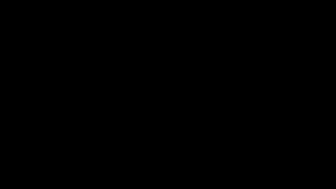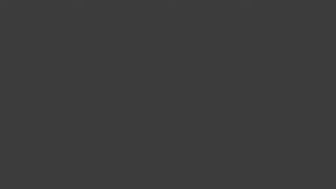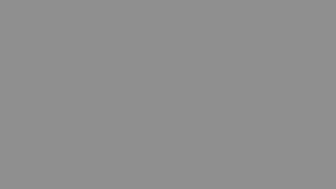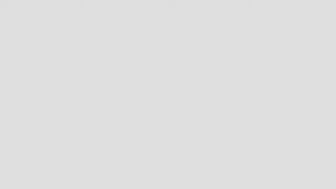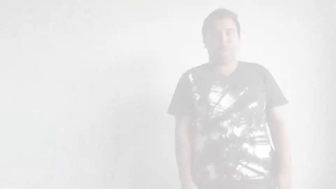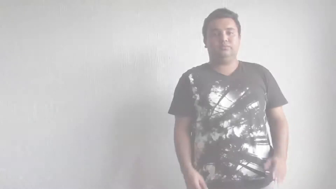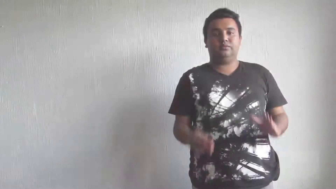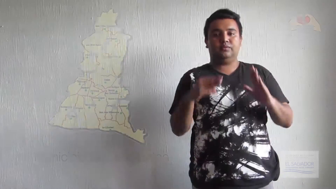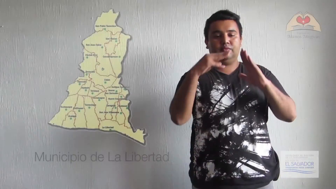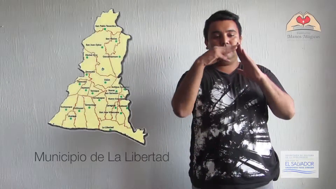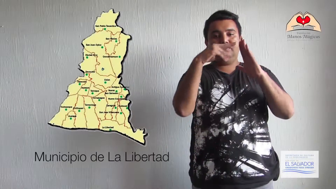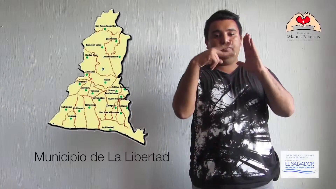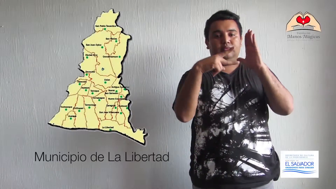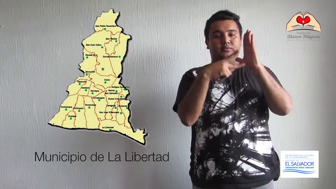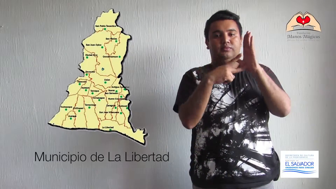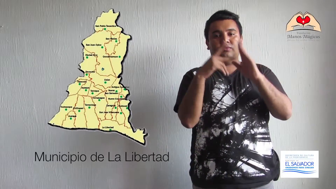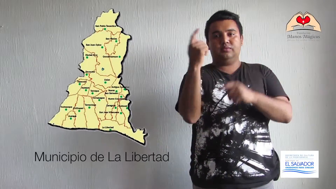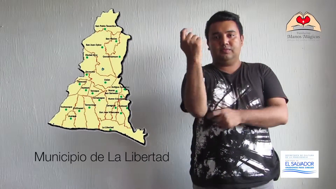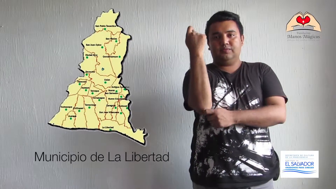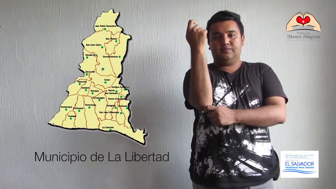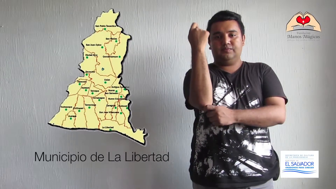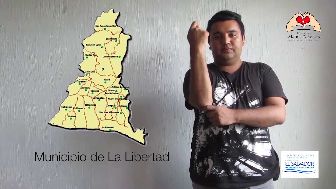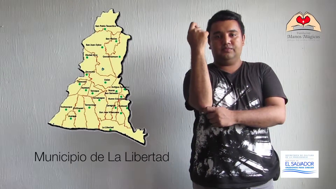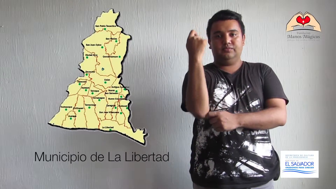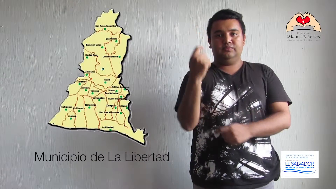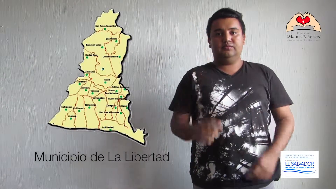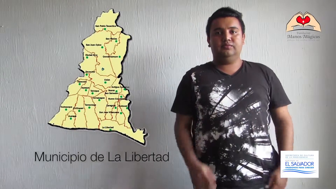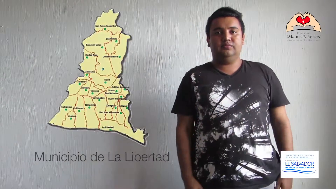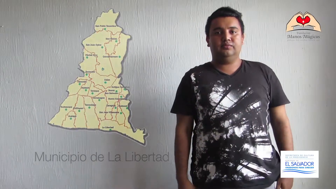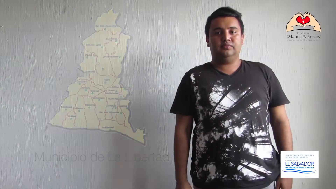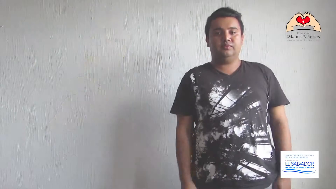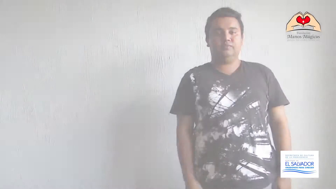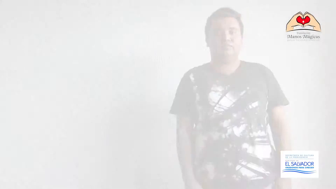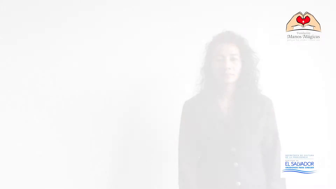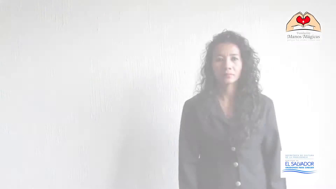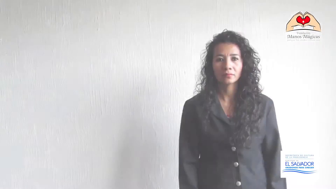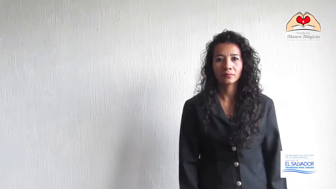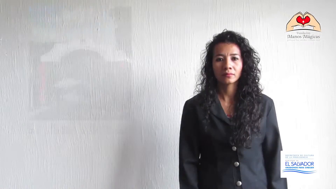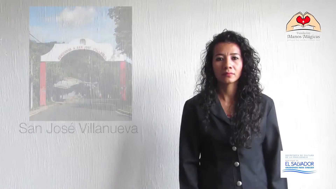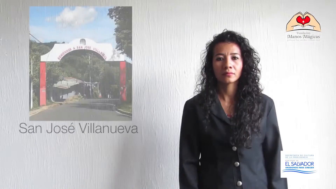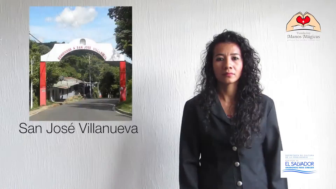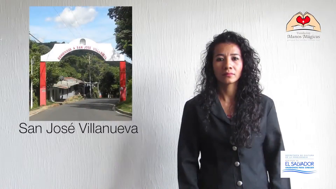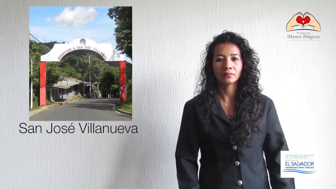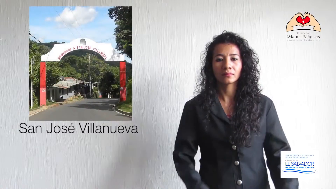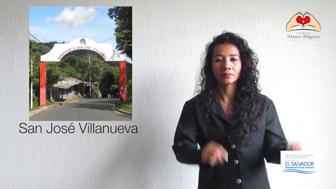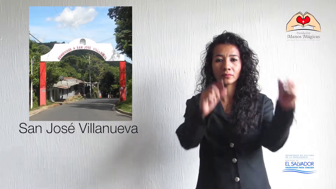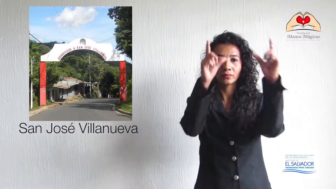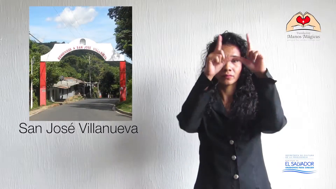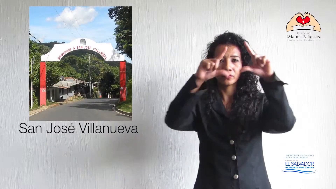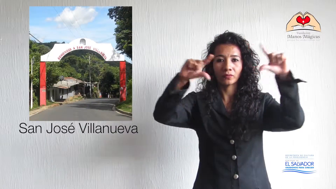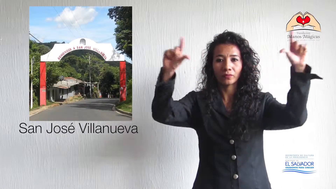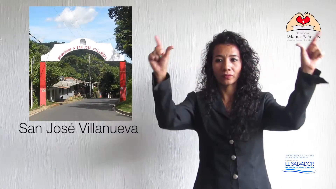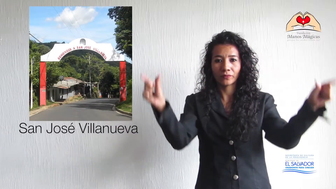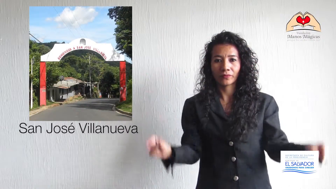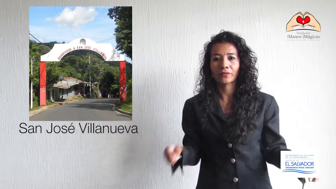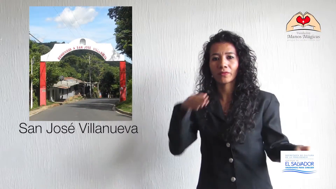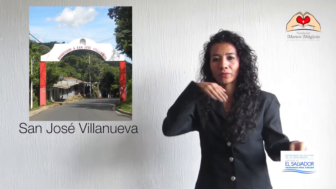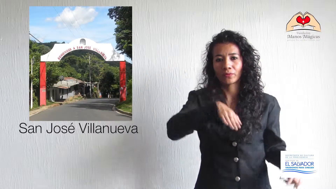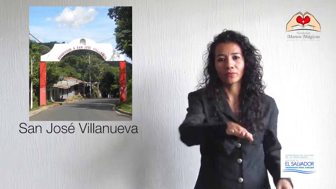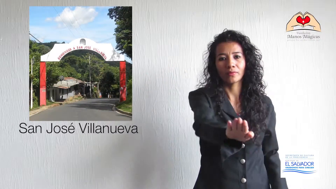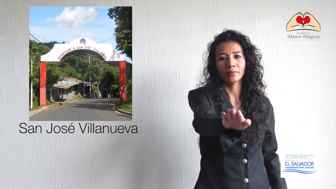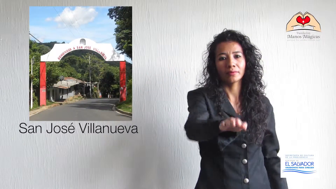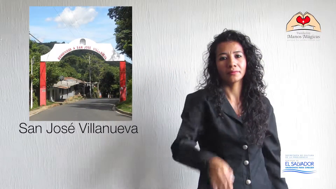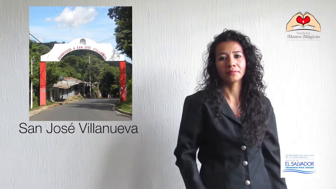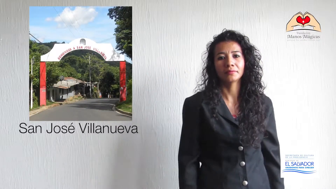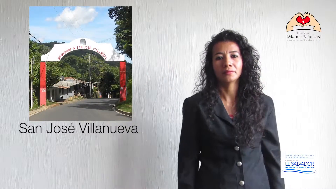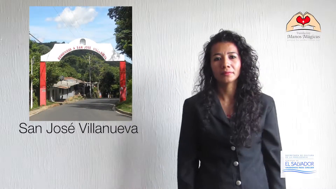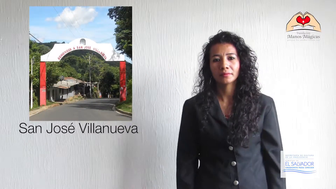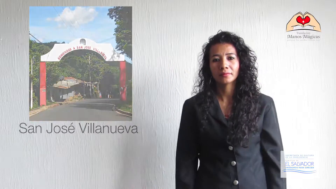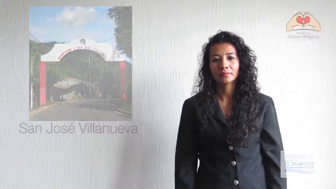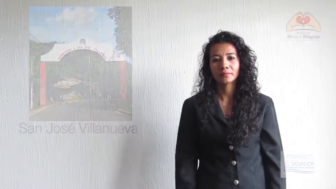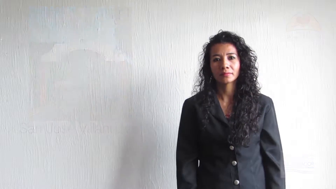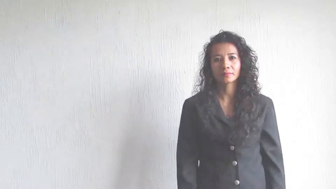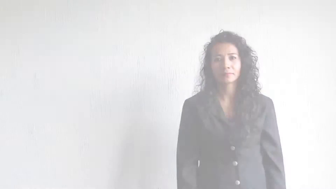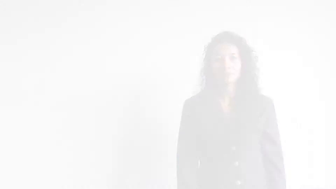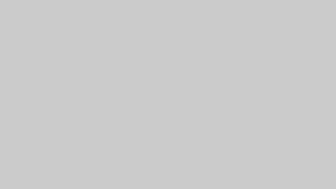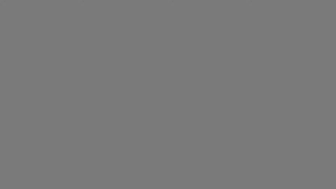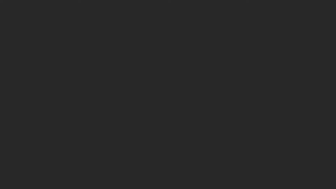San Jose Villanueva